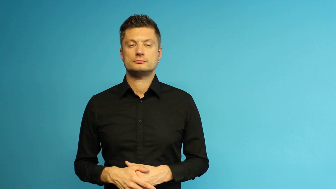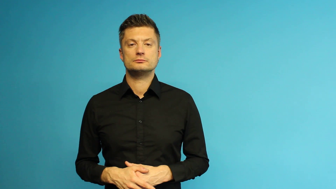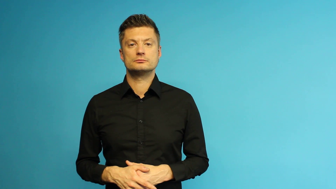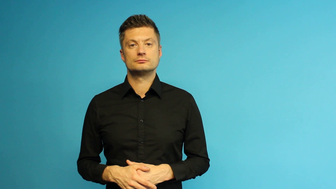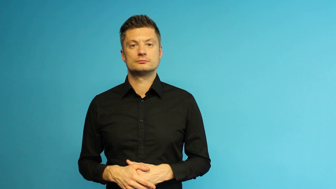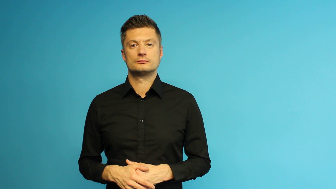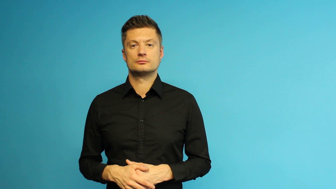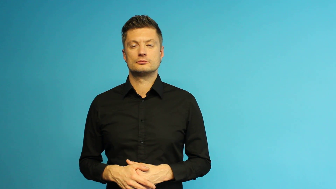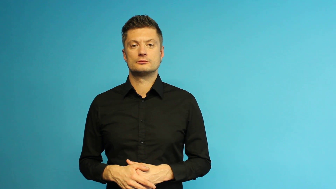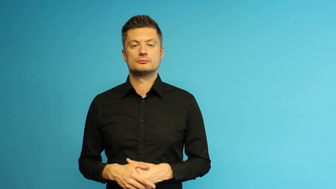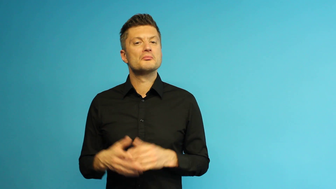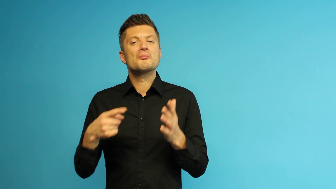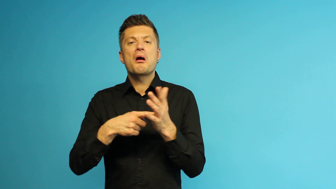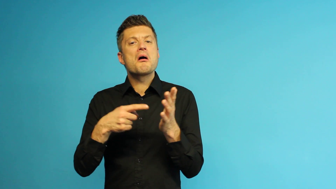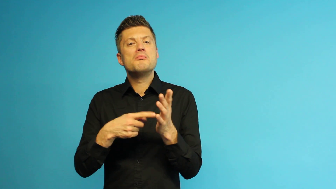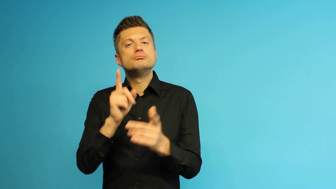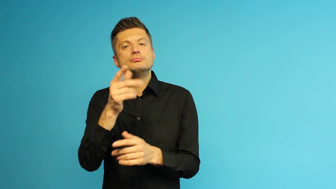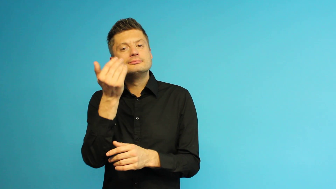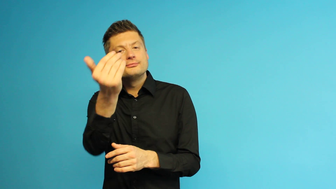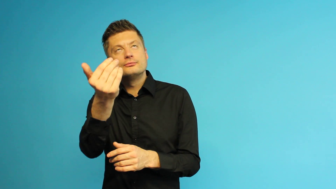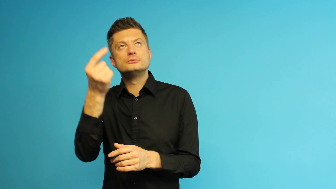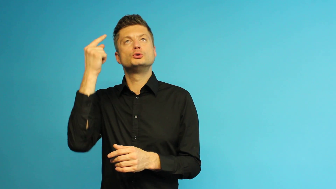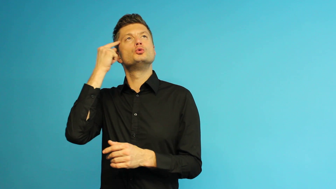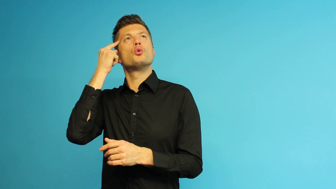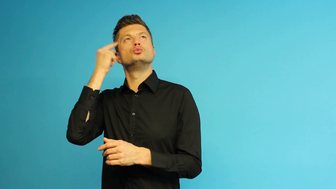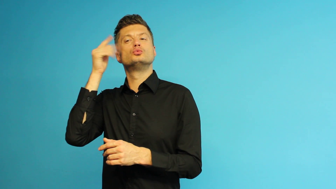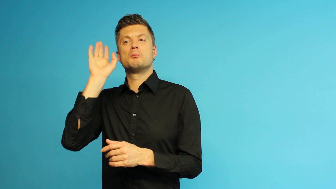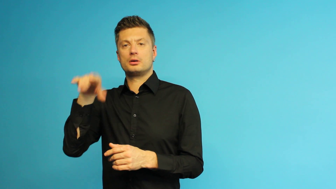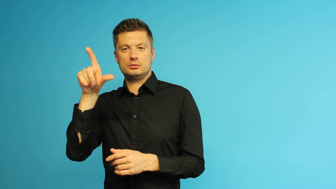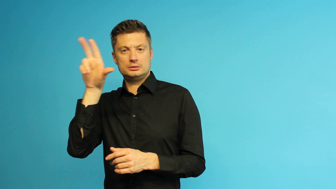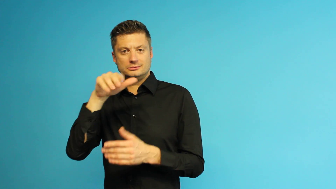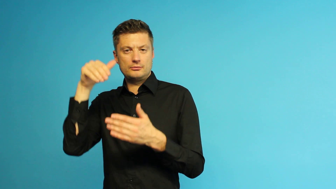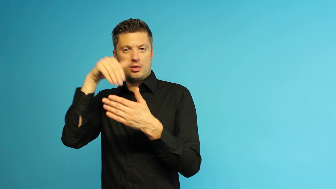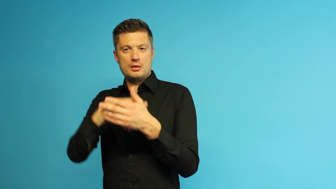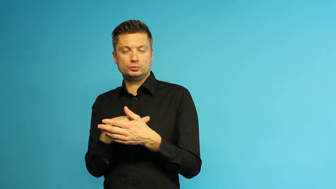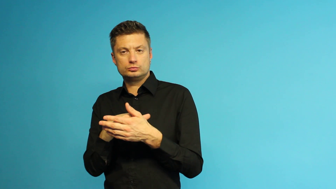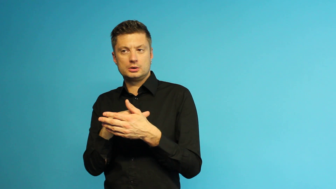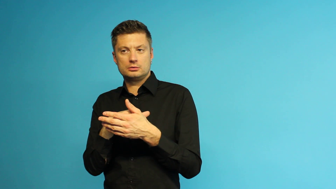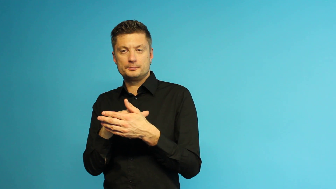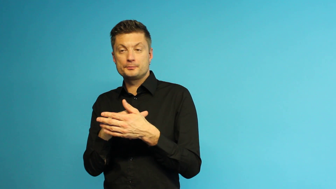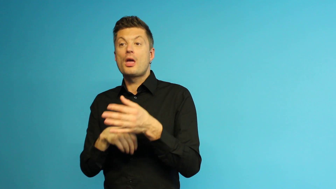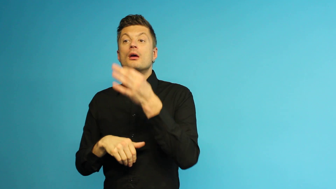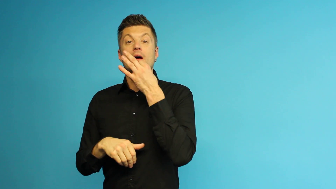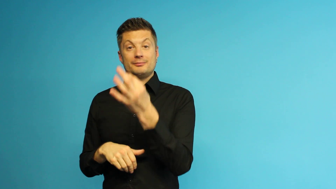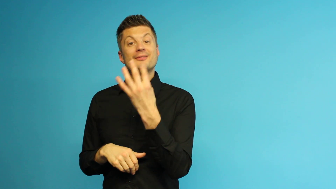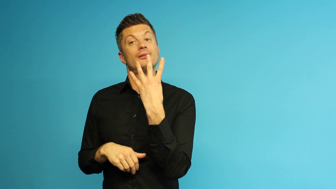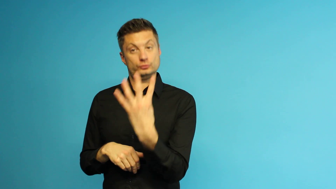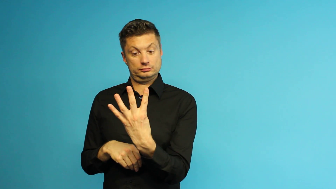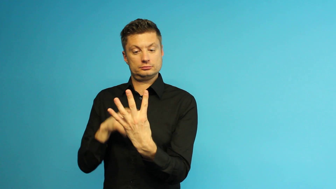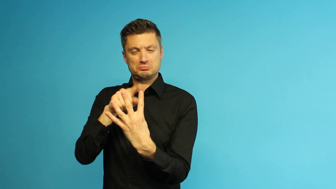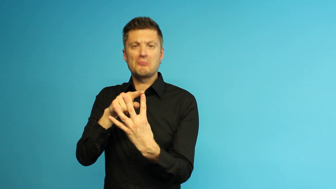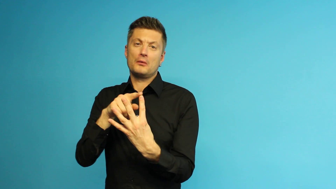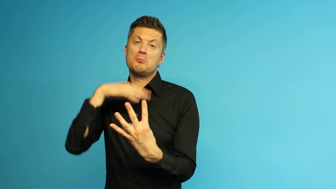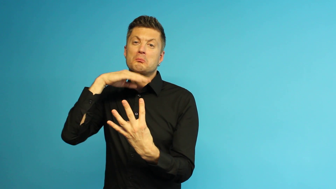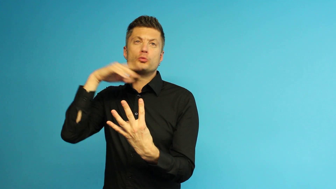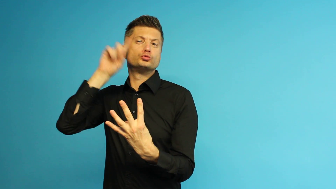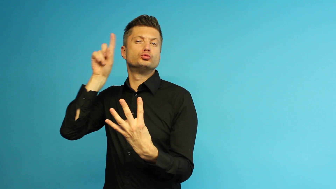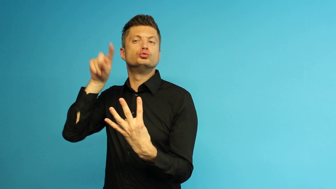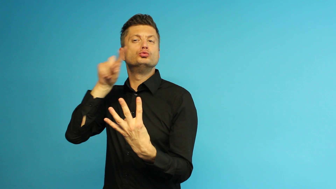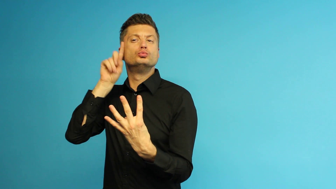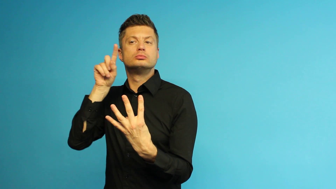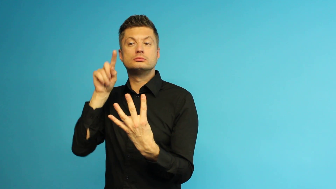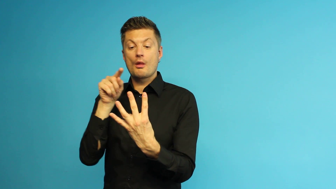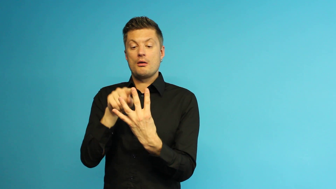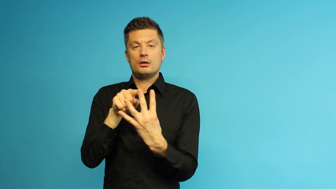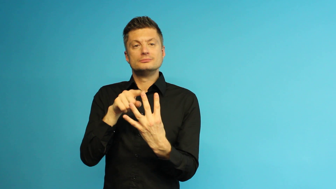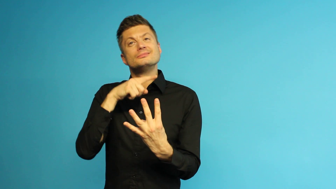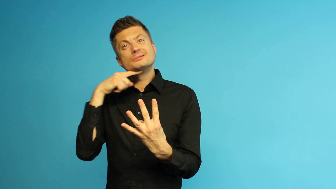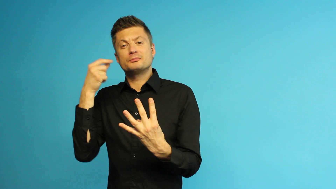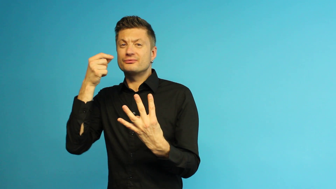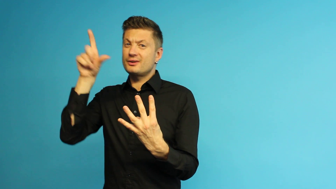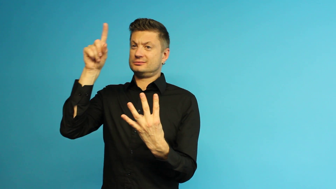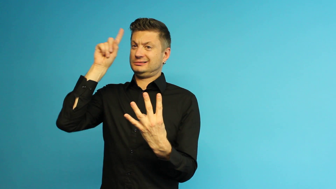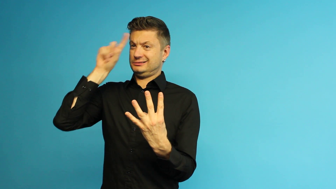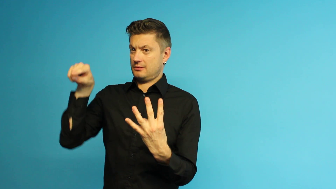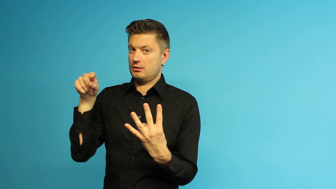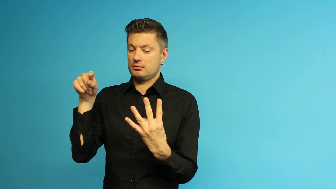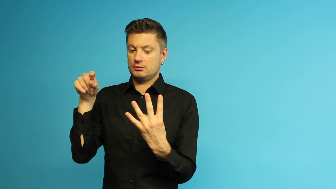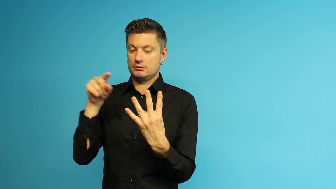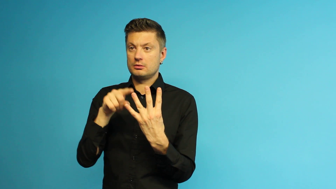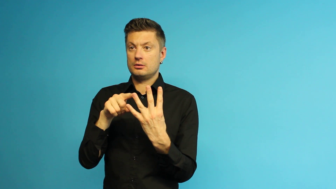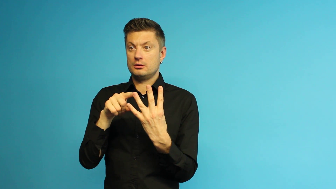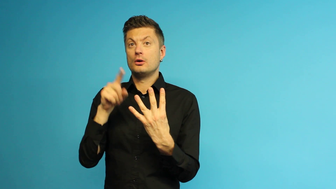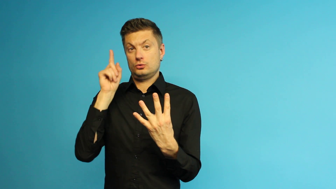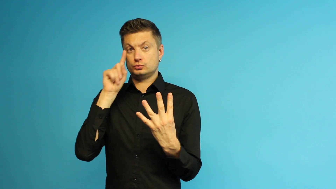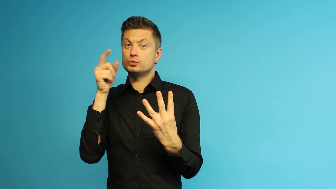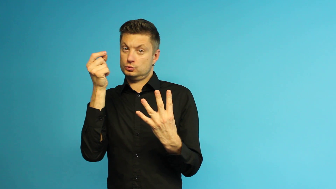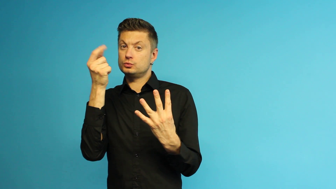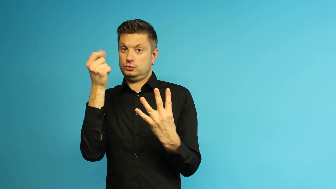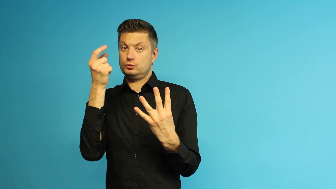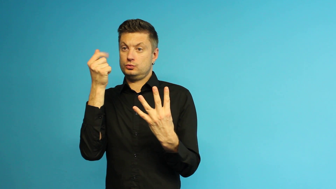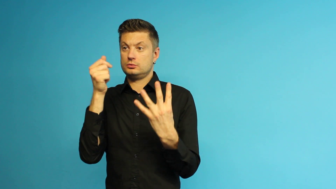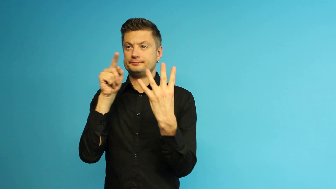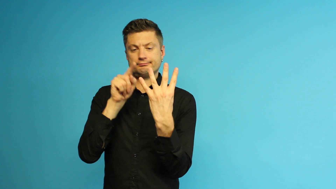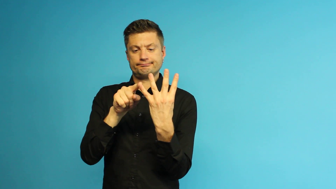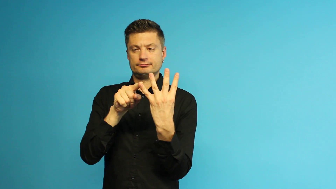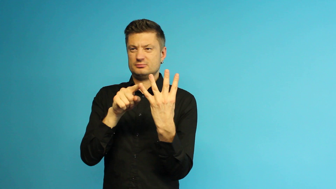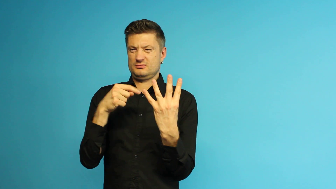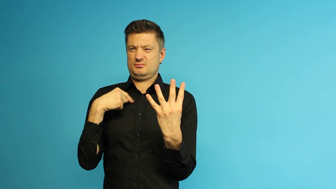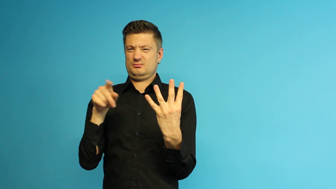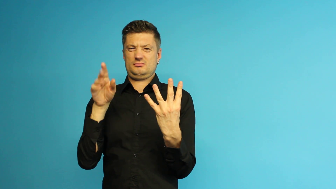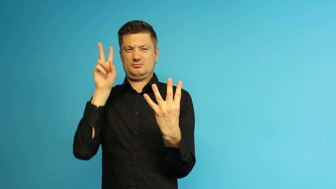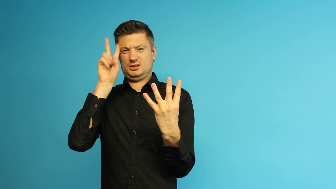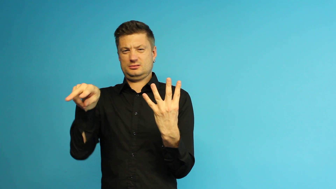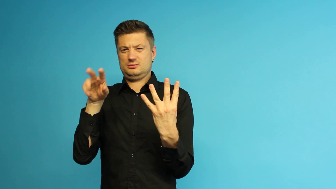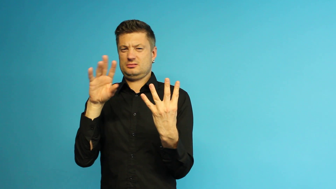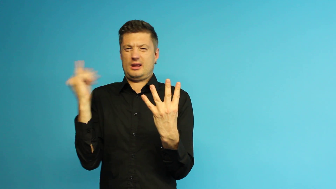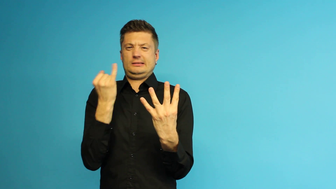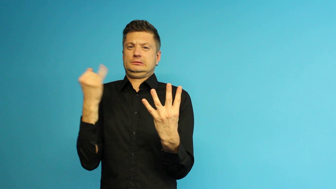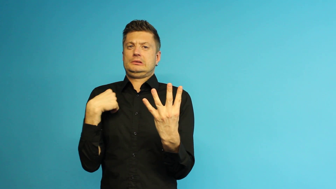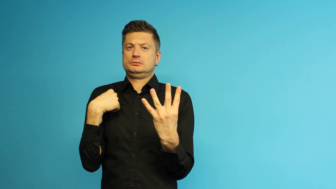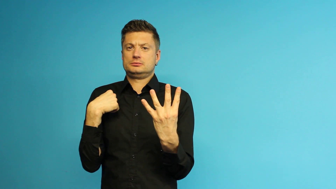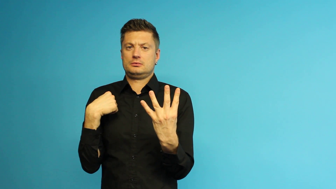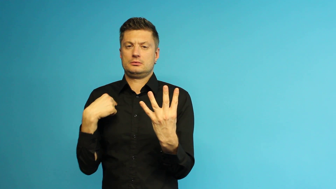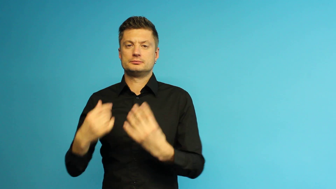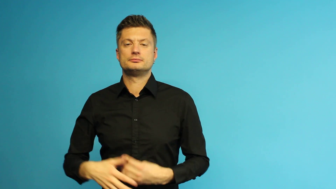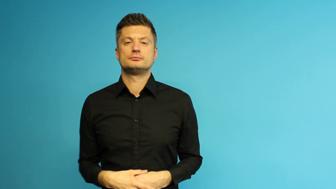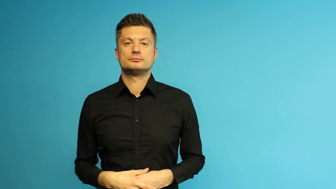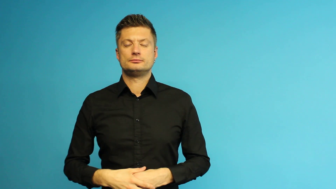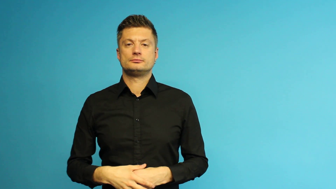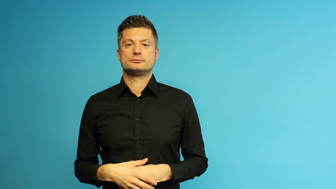Kā vērtējat savas zināšanas par LNS vēsturi?